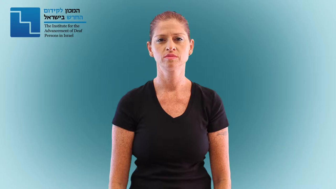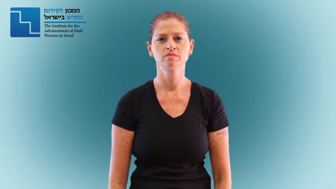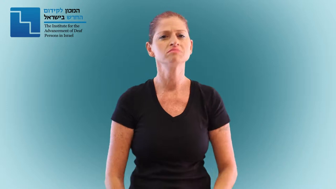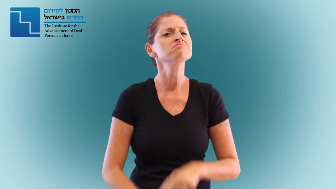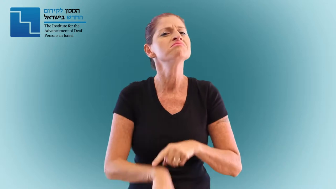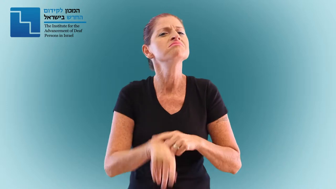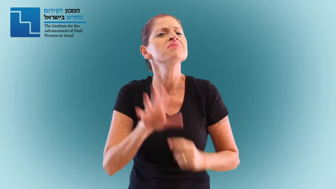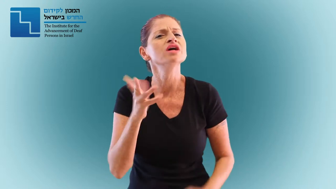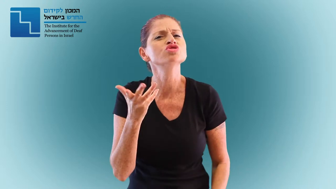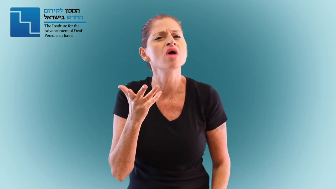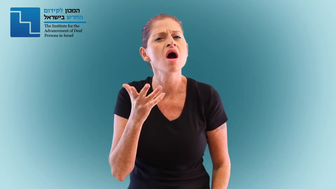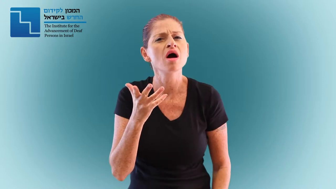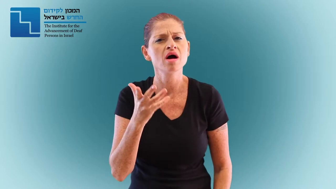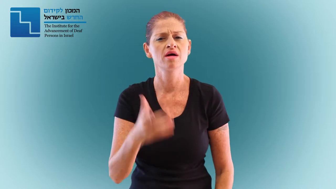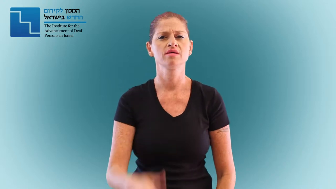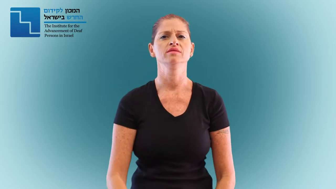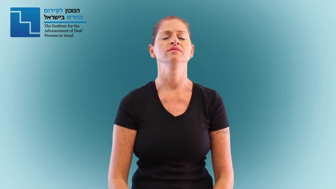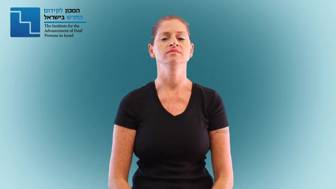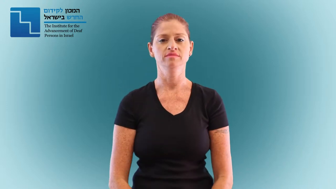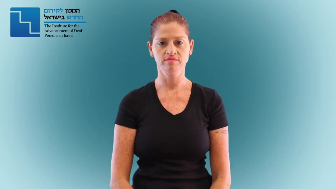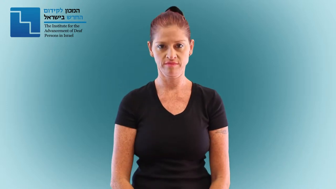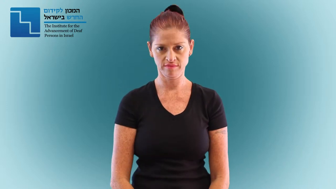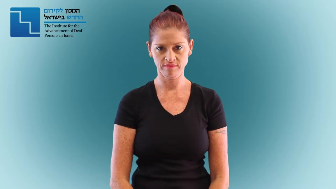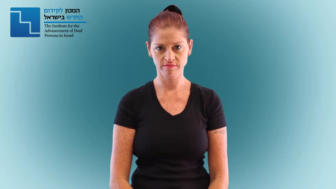מה השעה